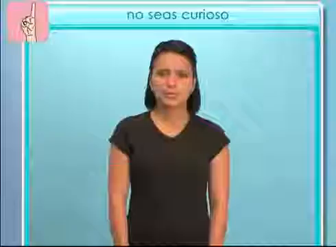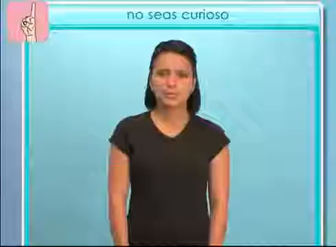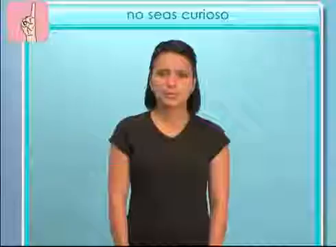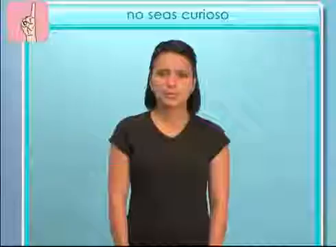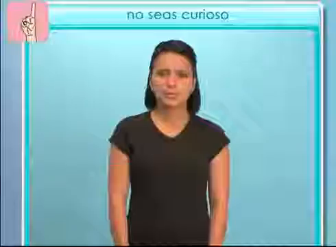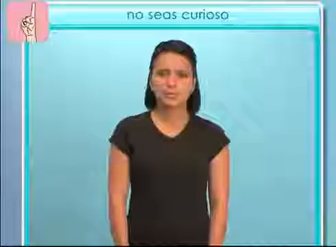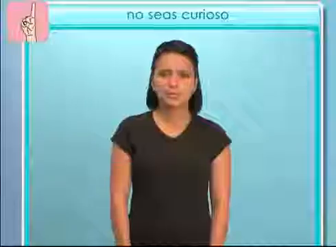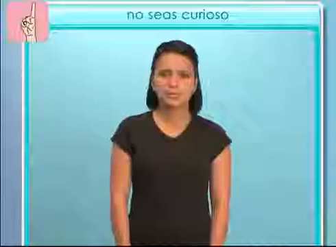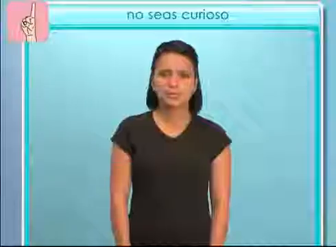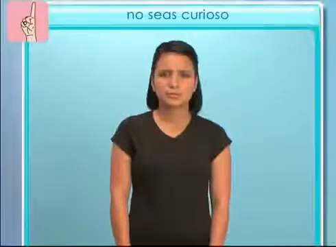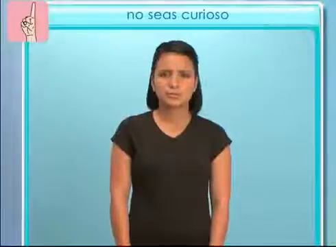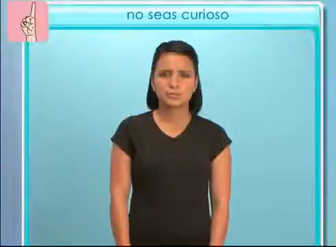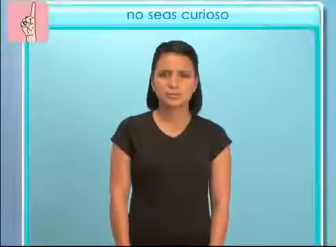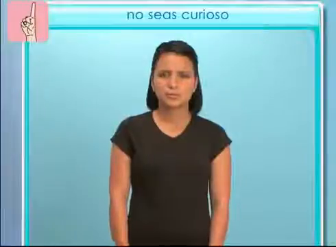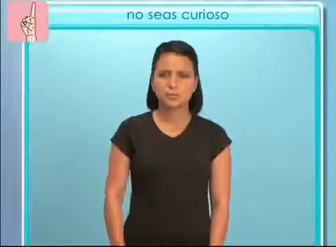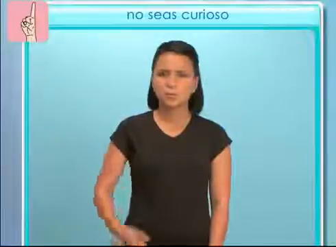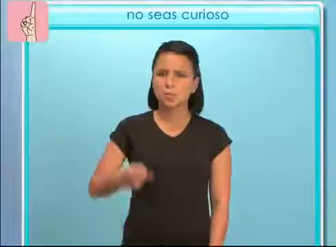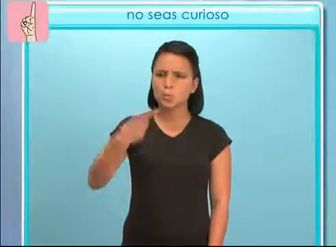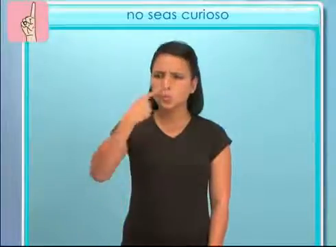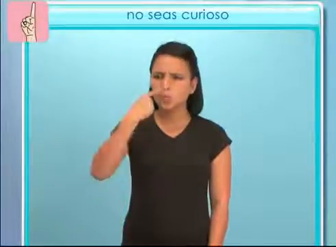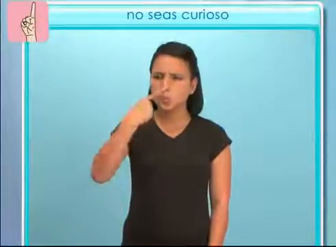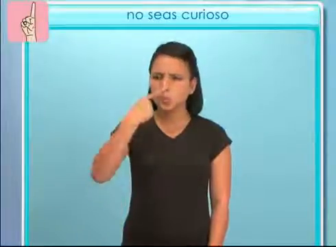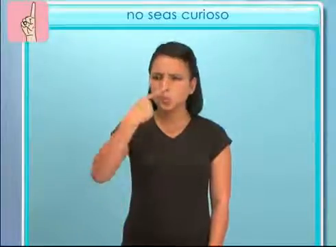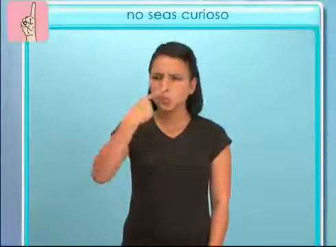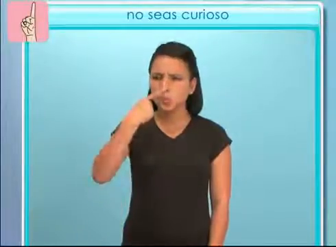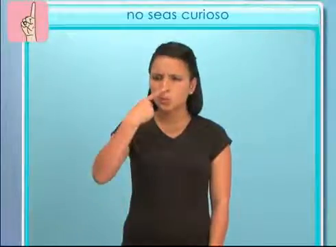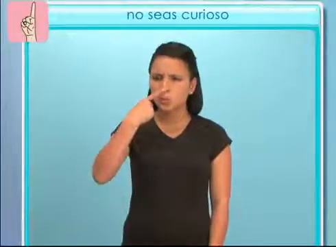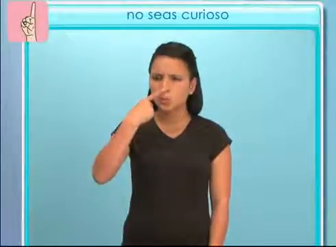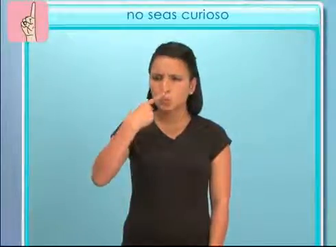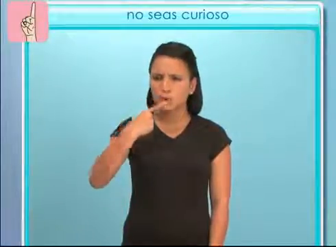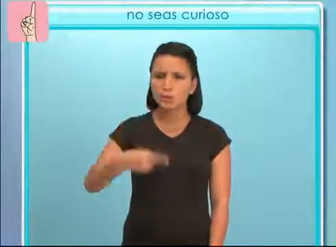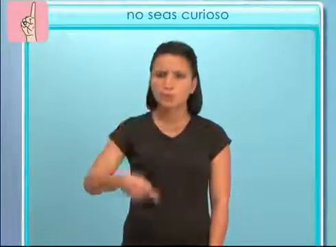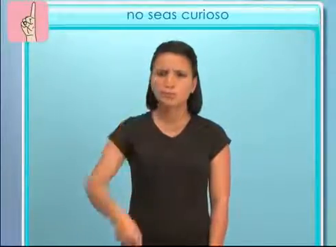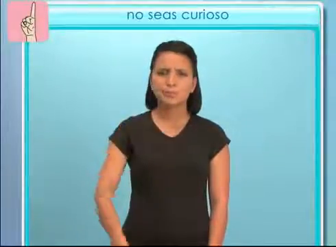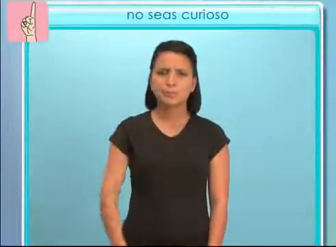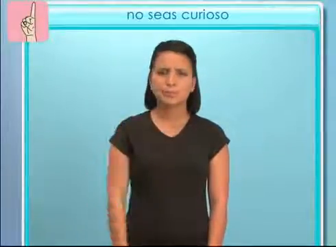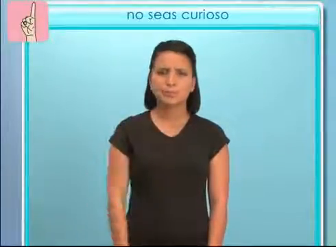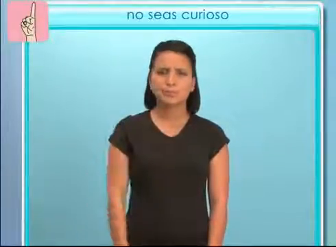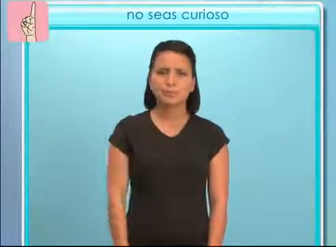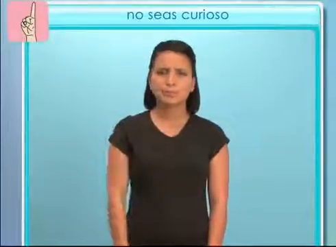NO SEAS CURIOSO